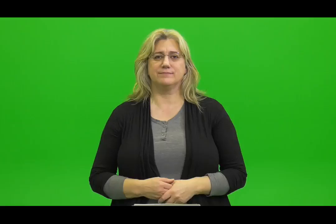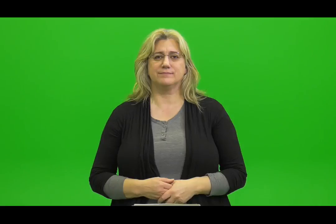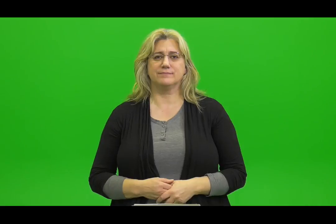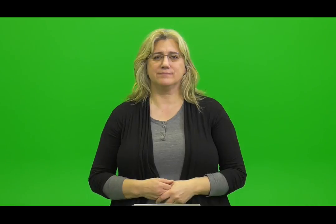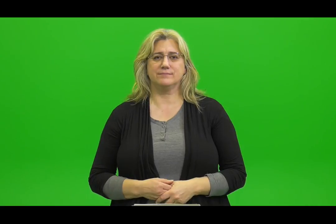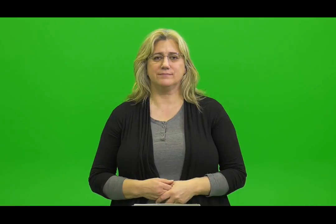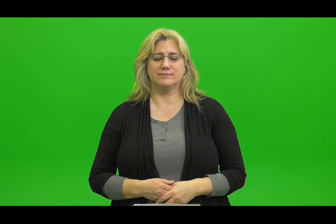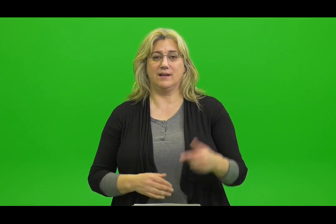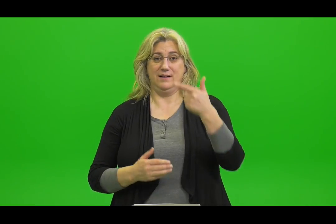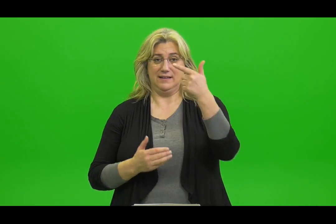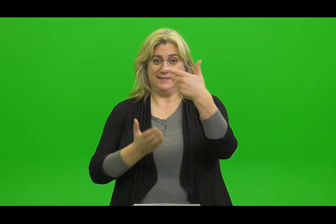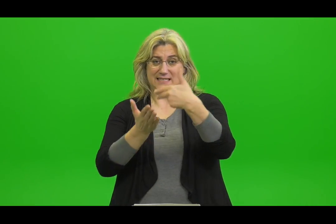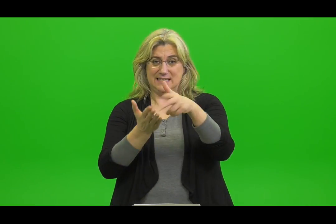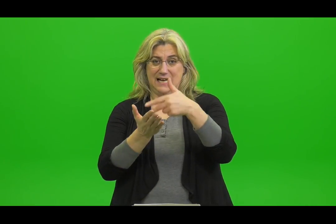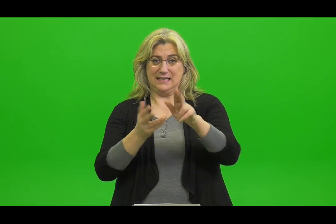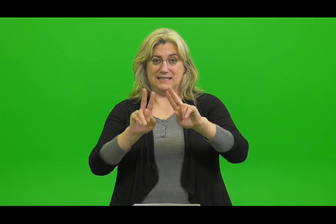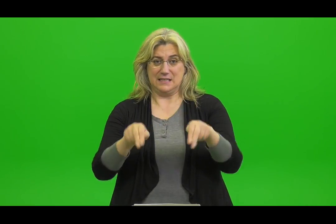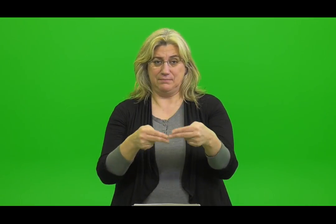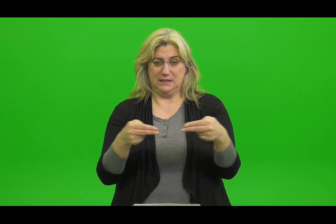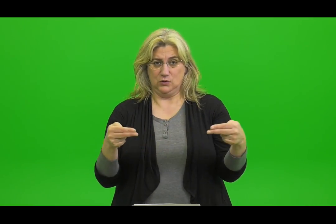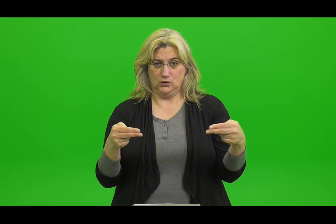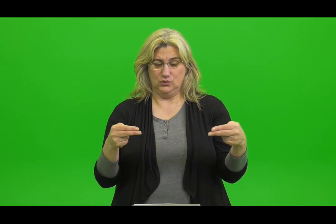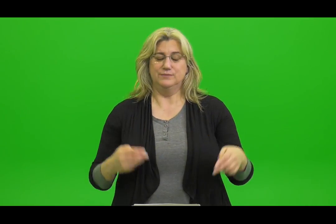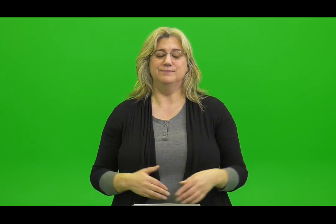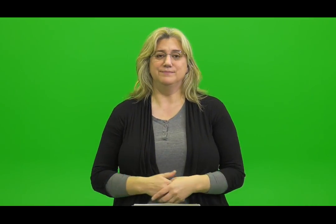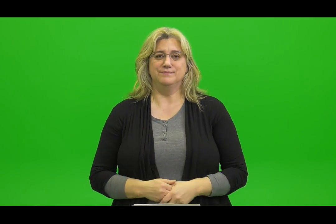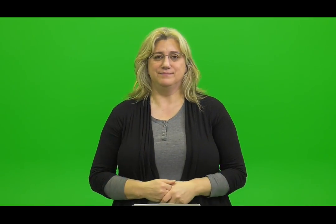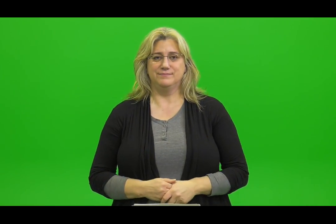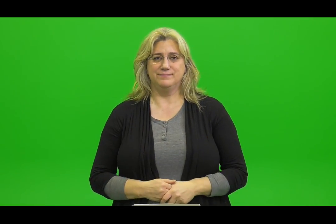Tvísköttunarsamningur